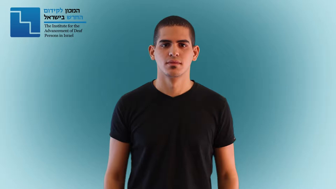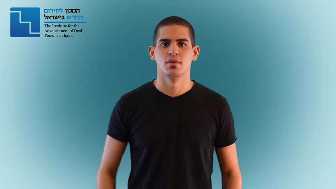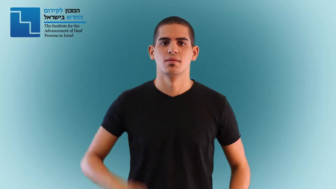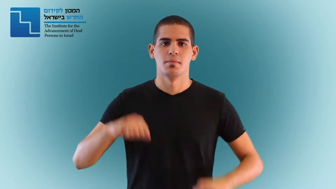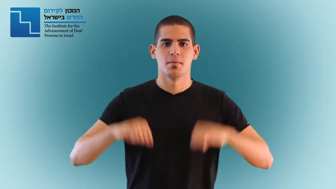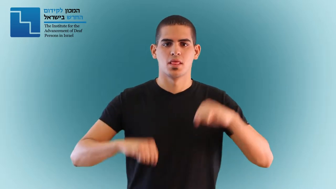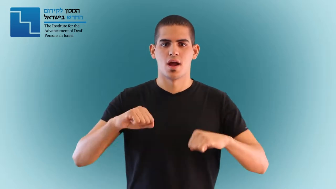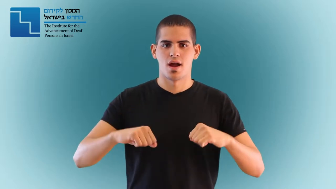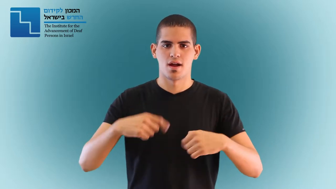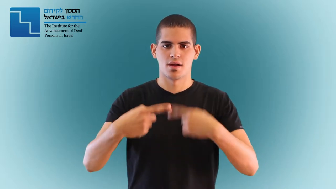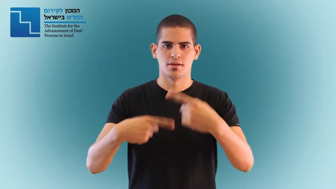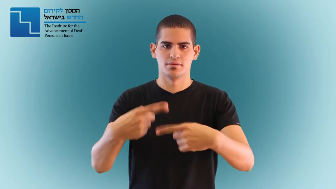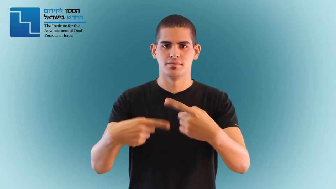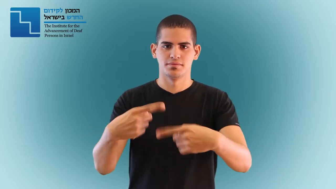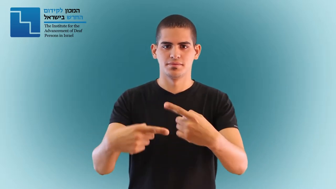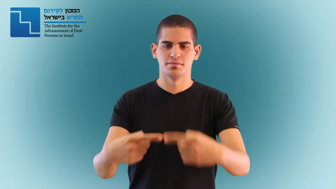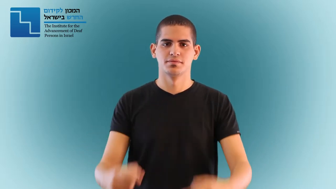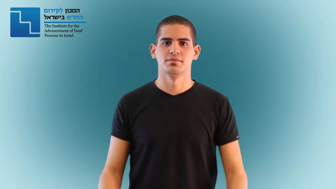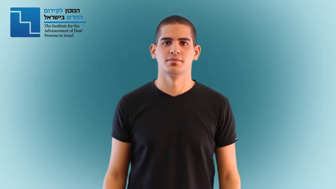מנהג